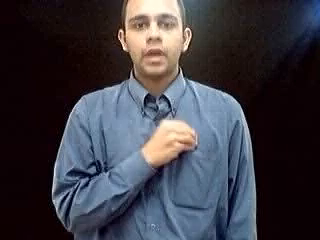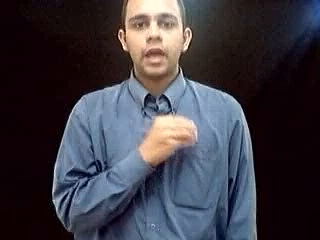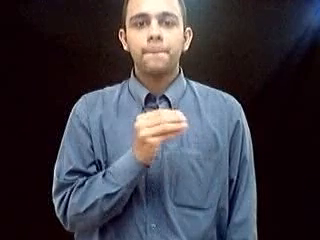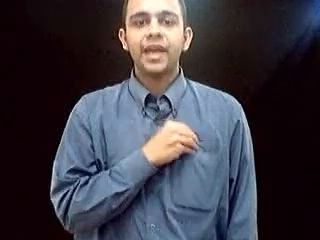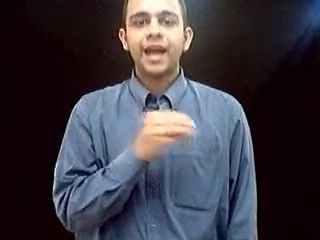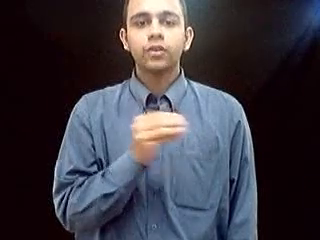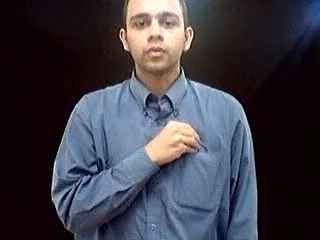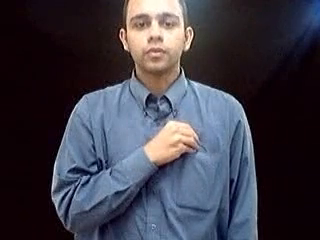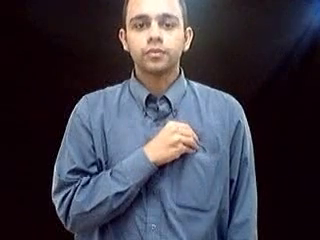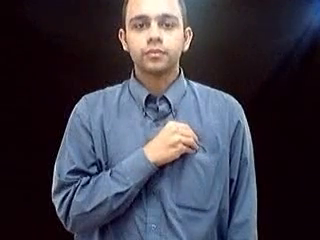pecado